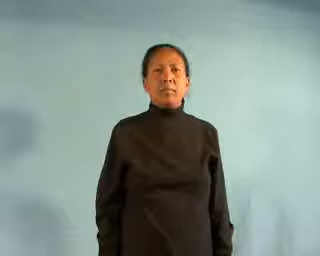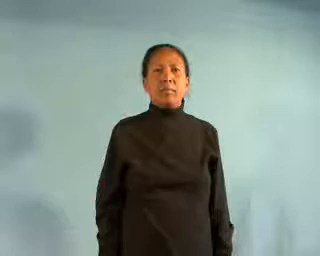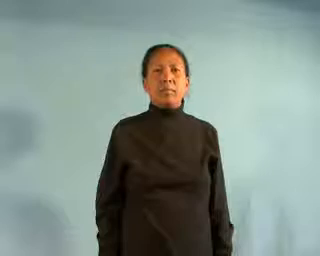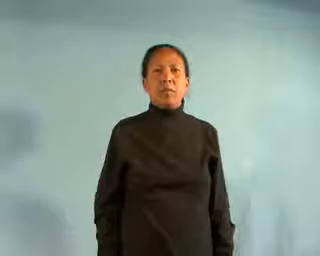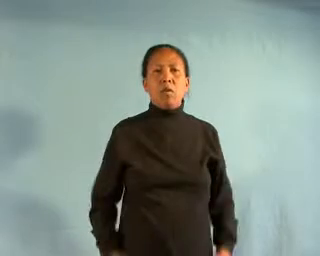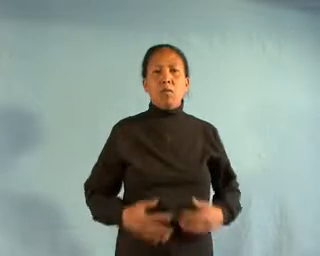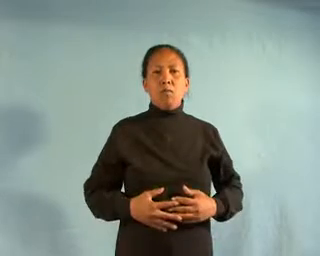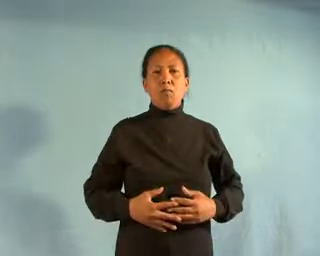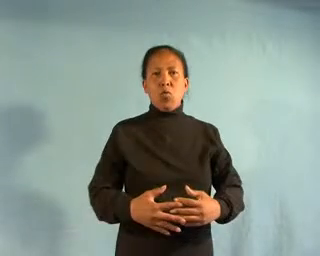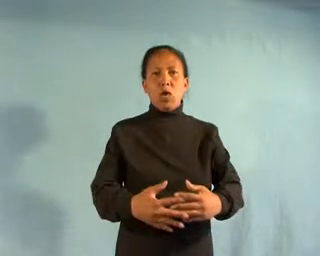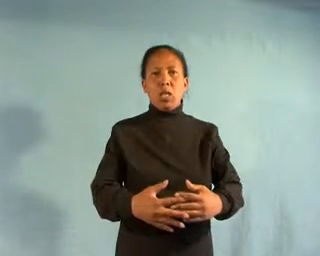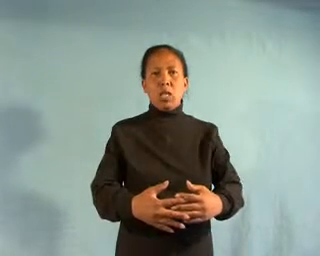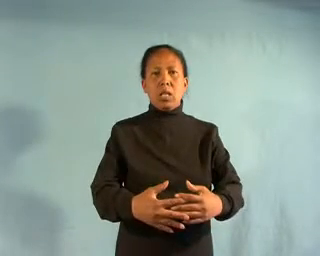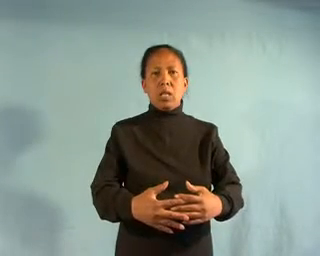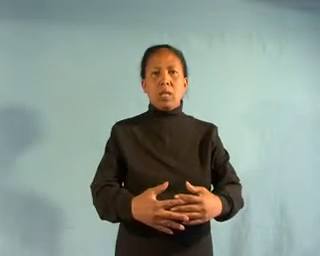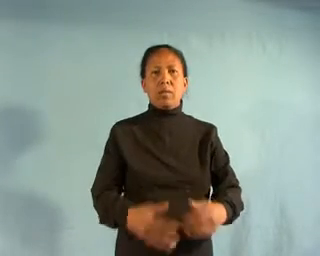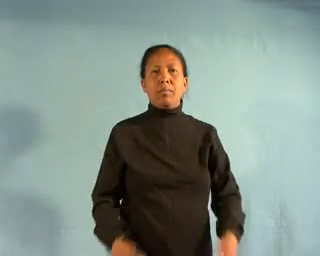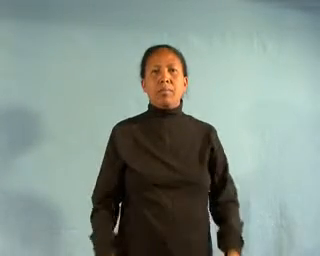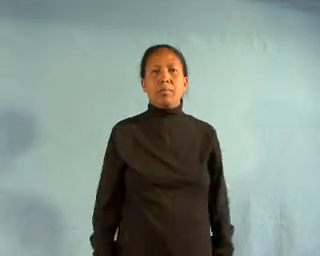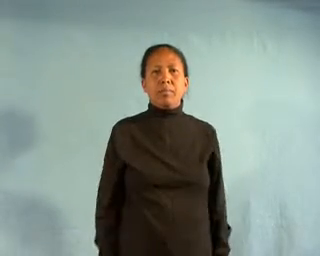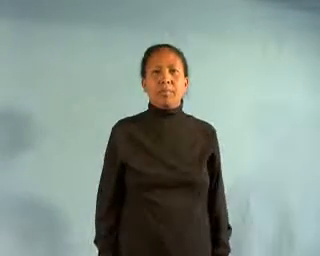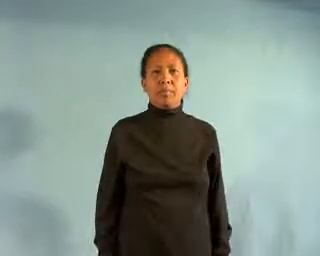voky